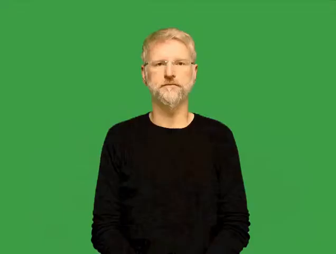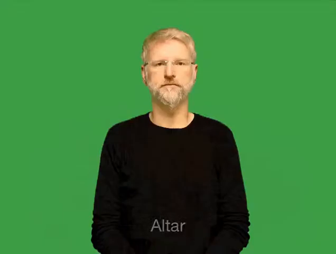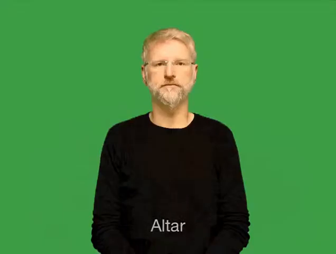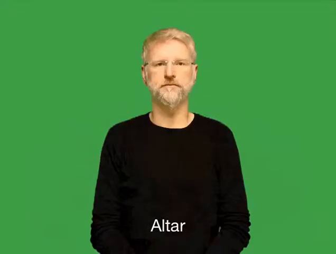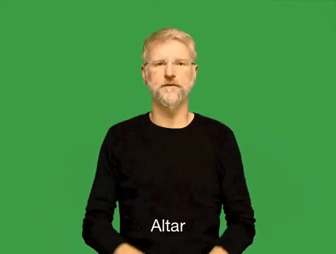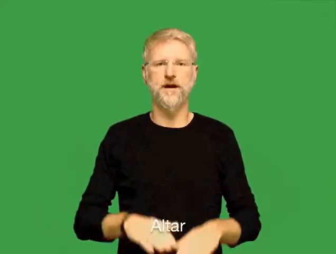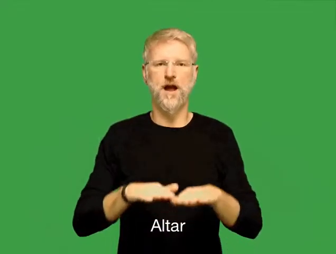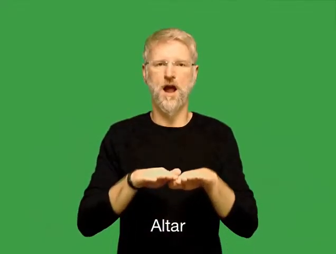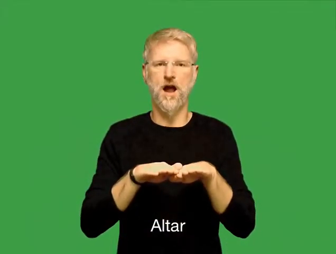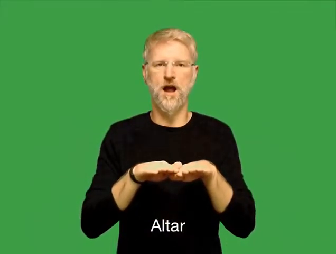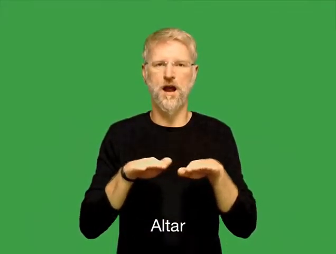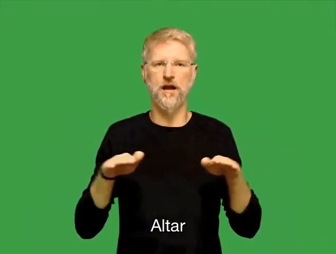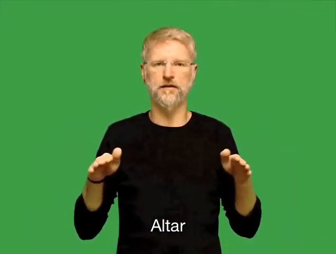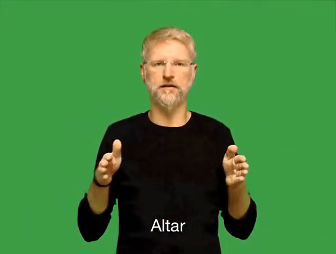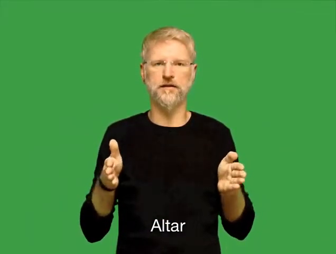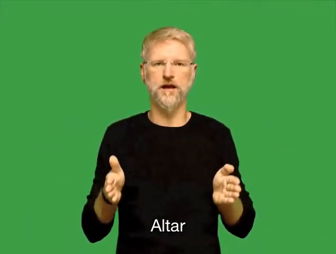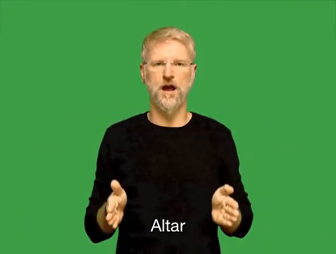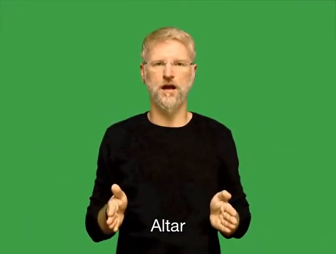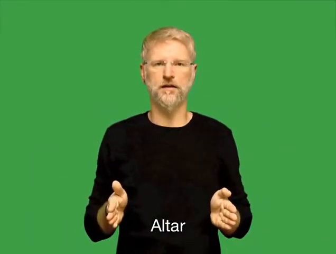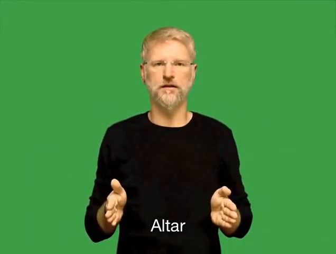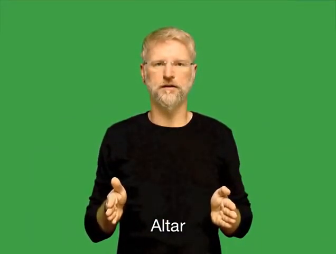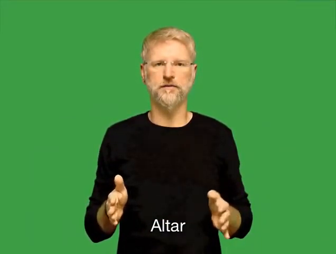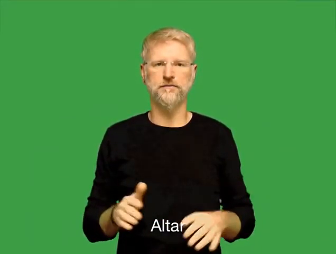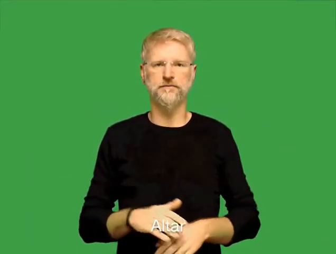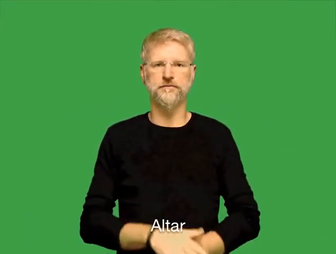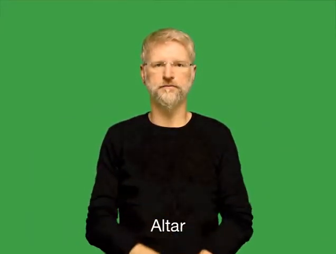Altar